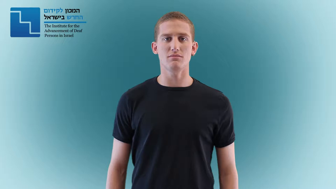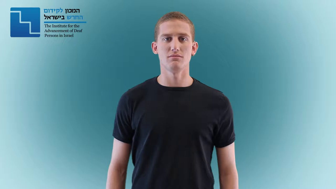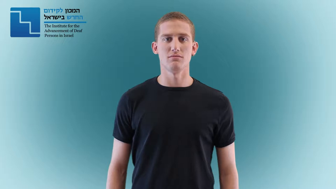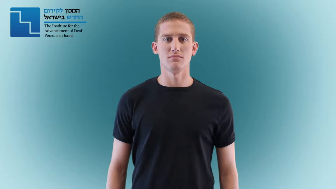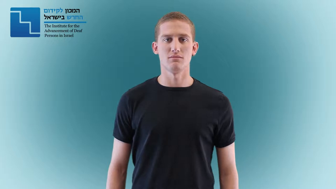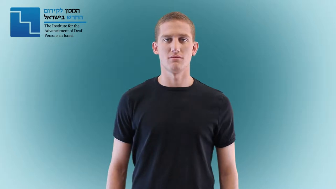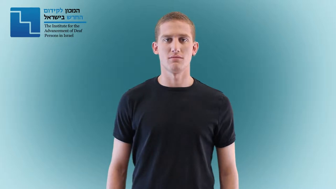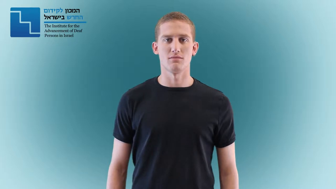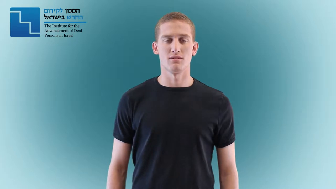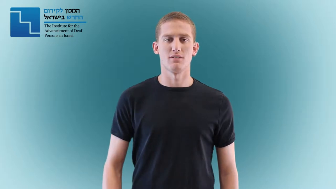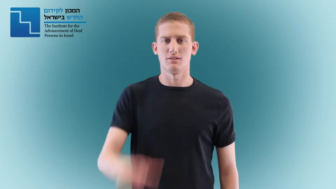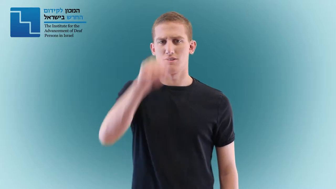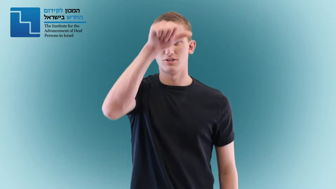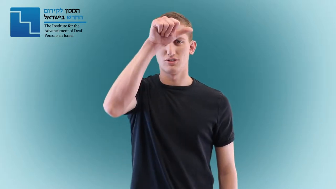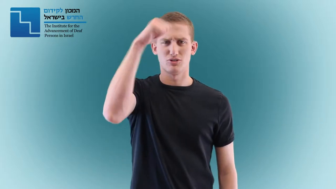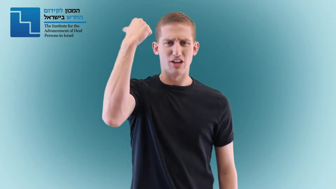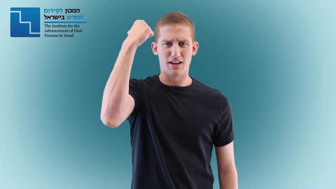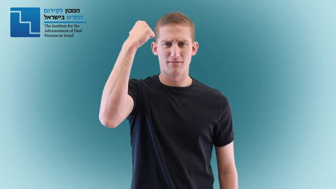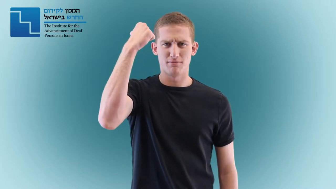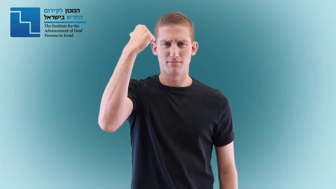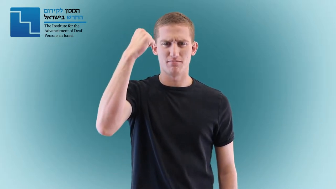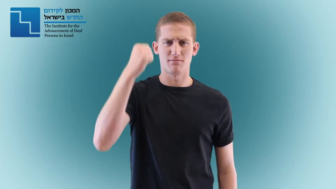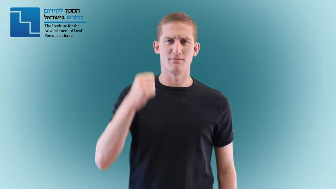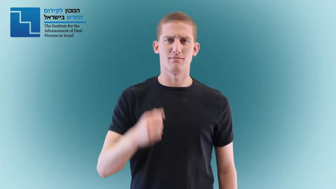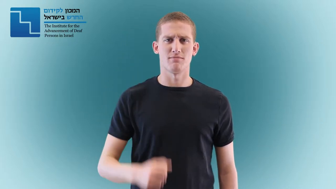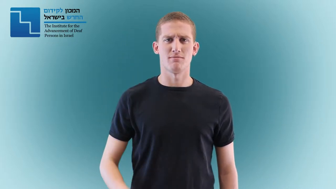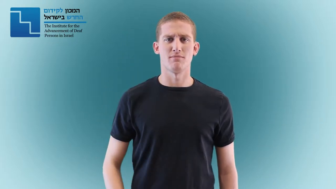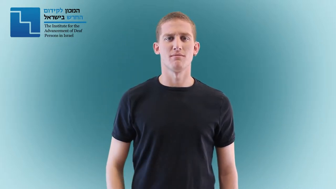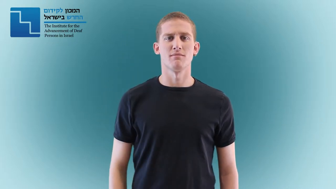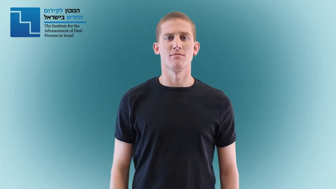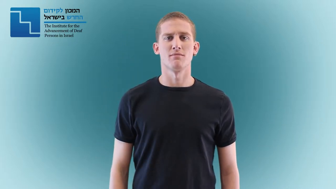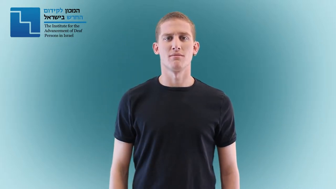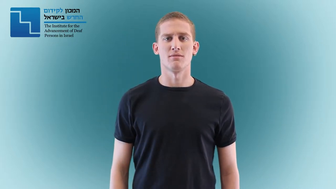שם